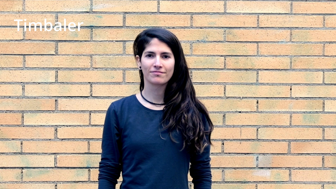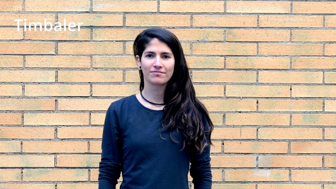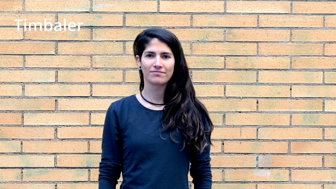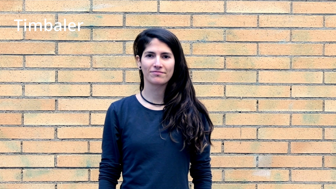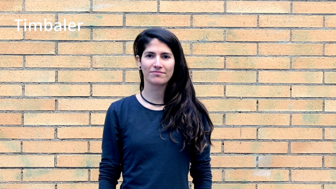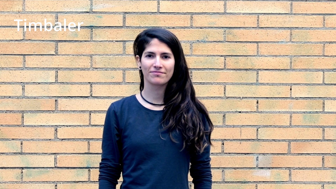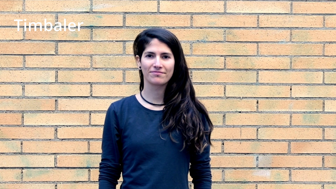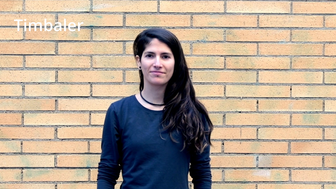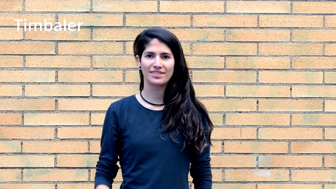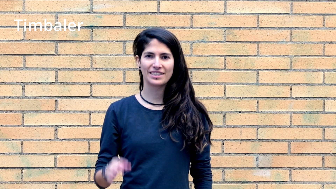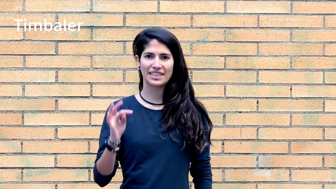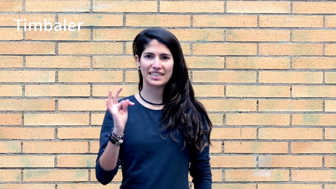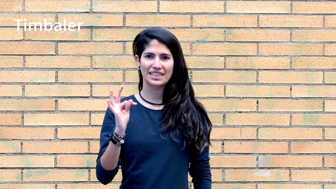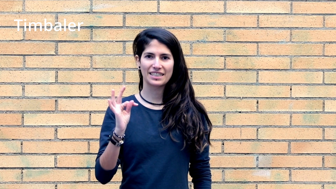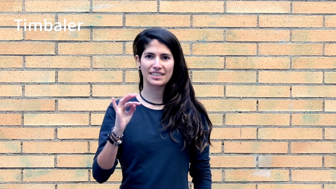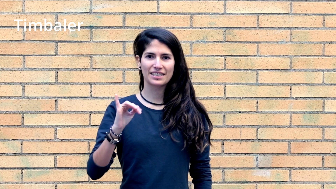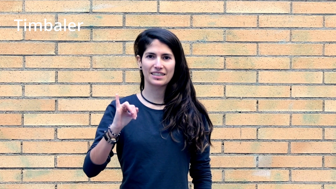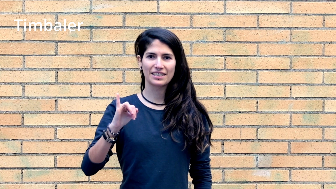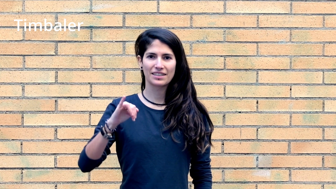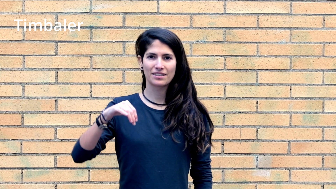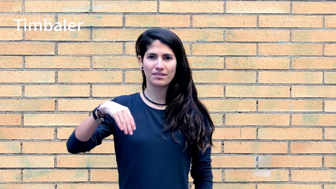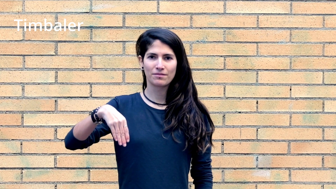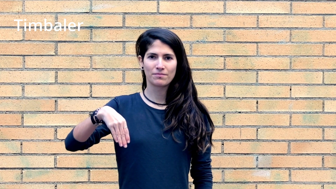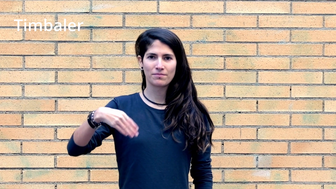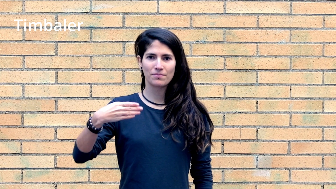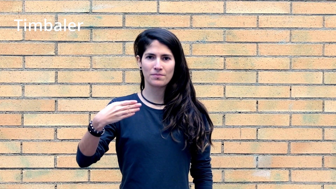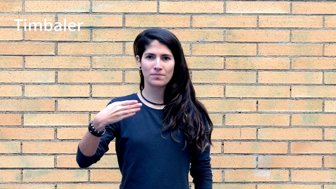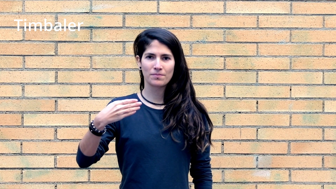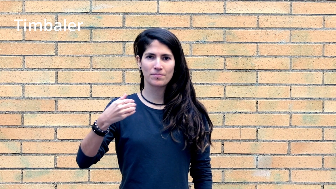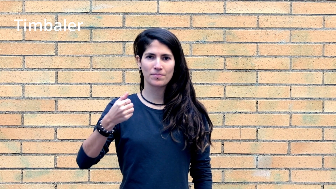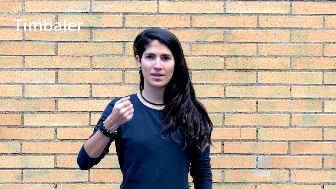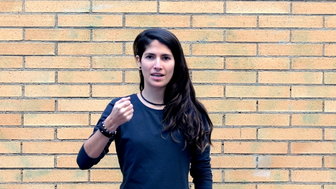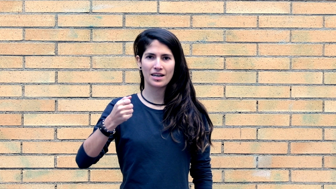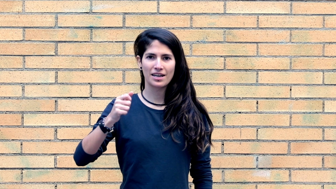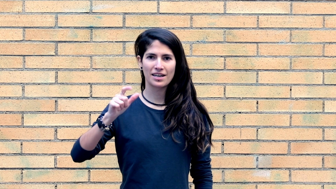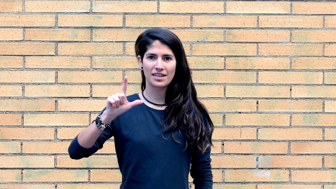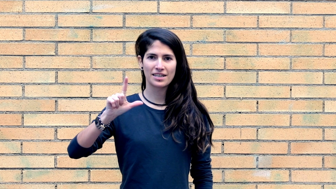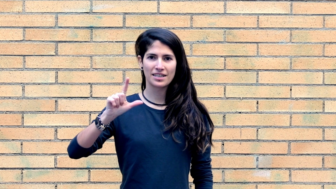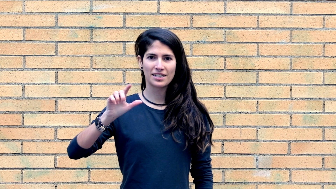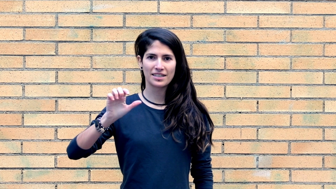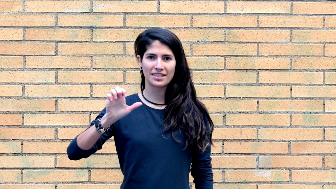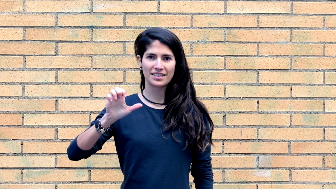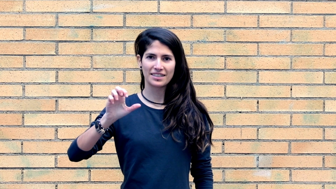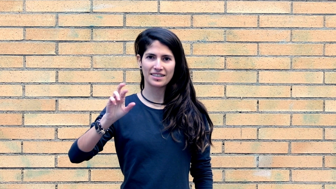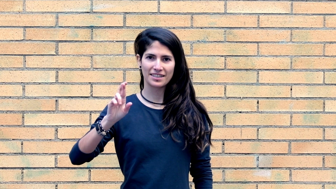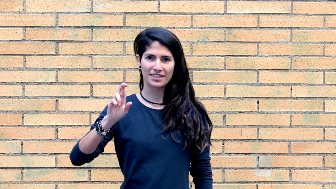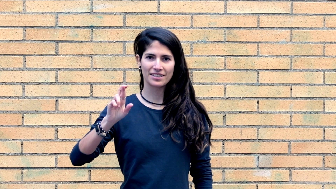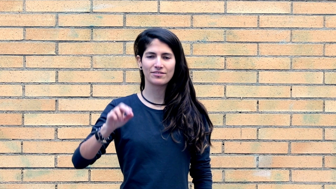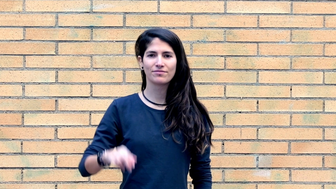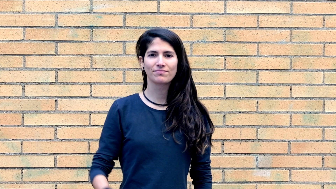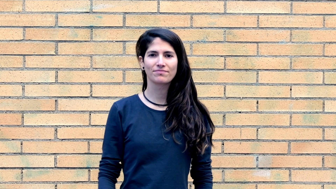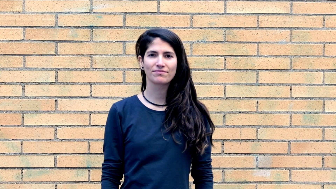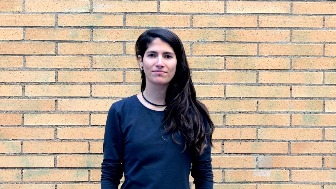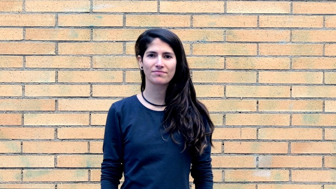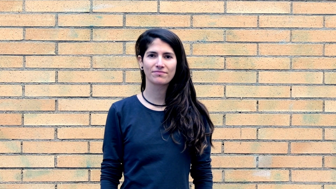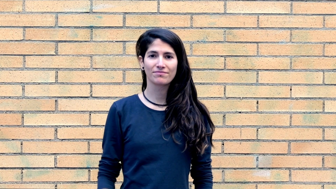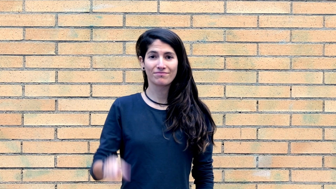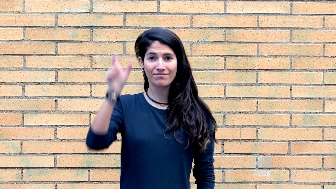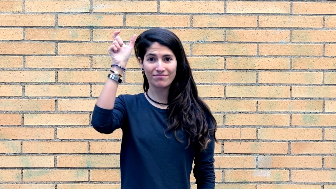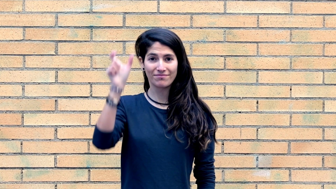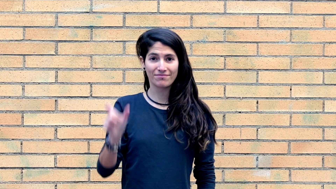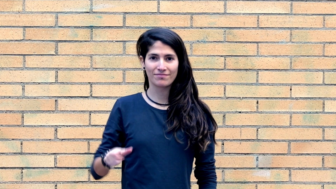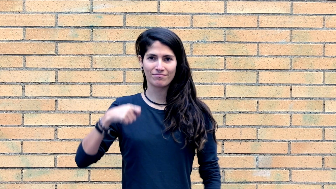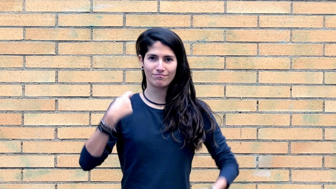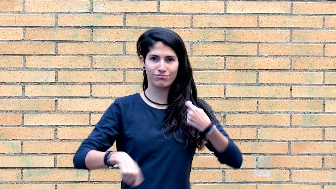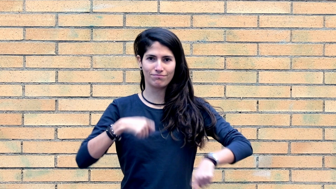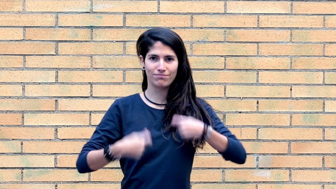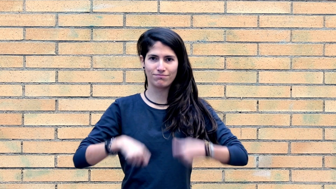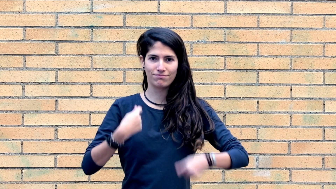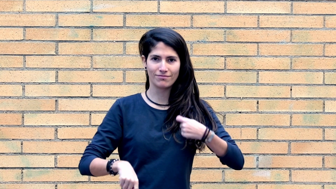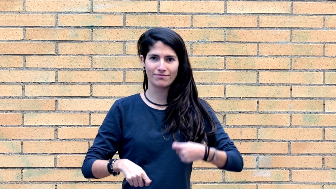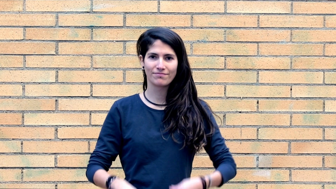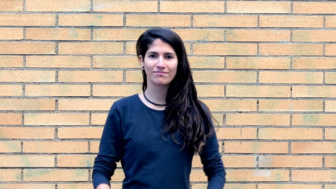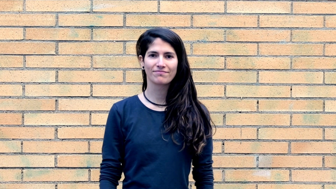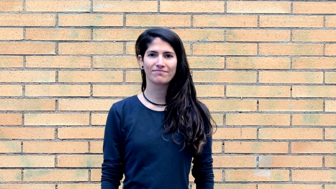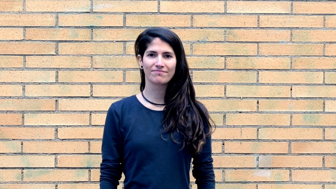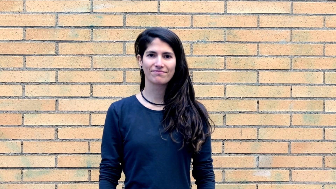Timbaler